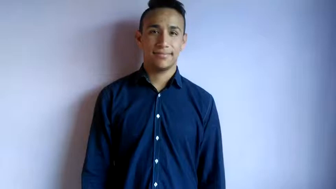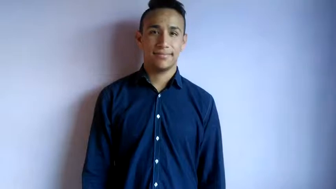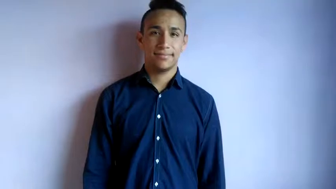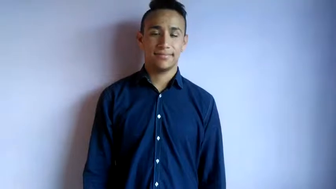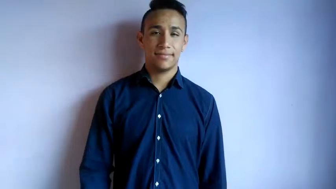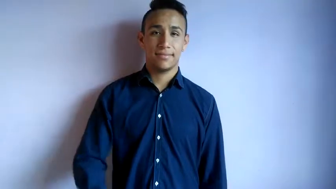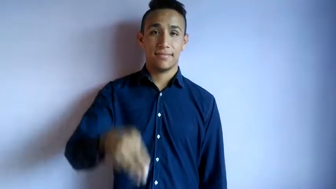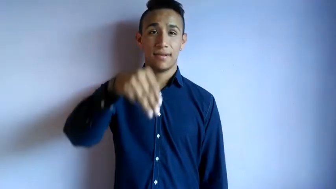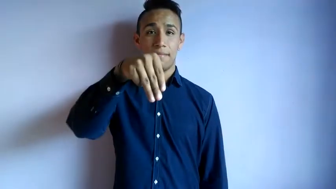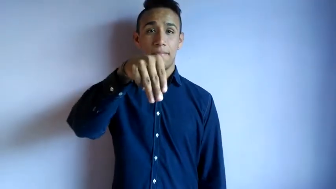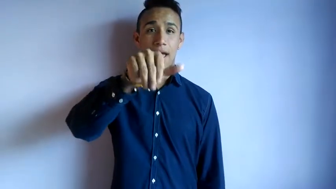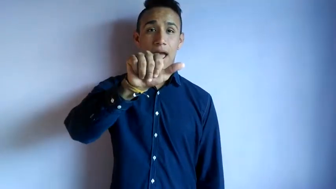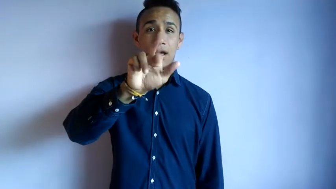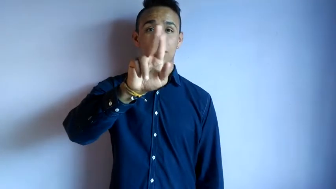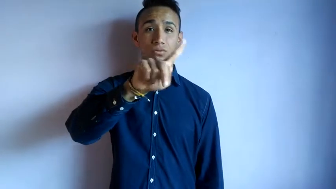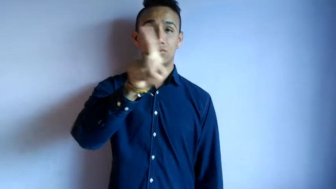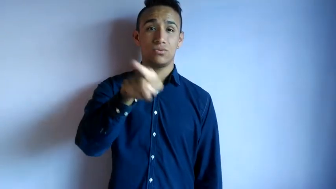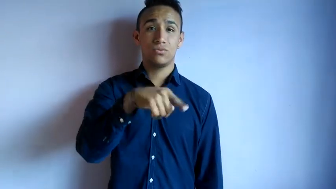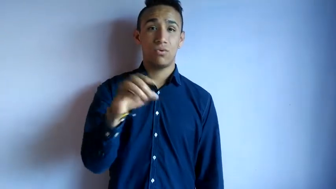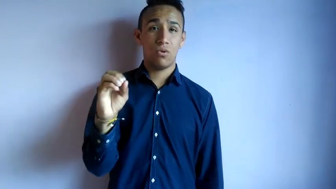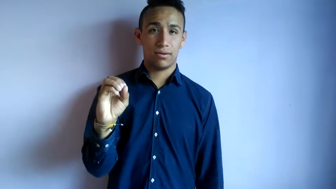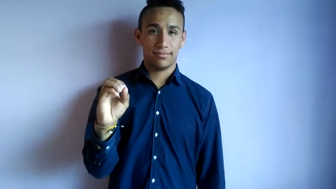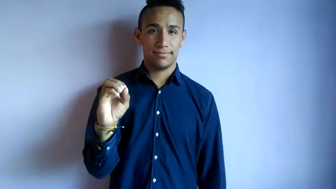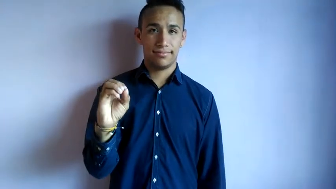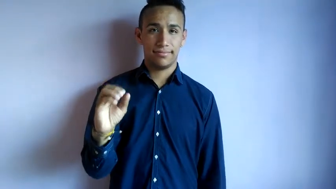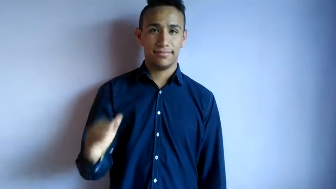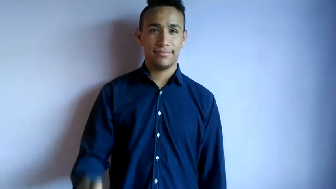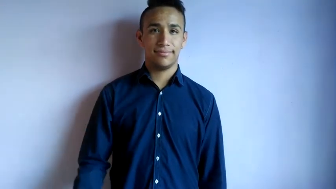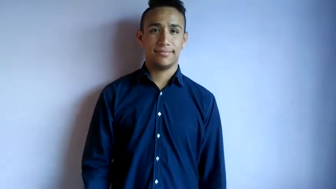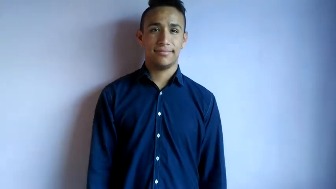marzo